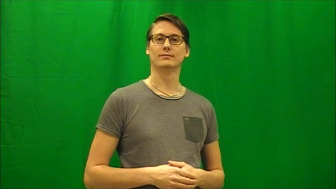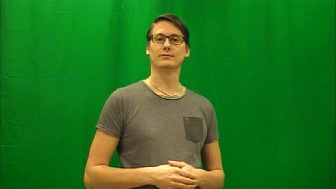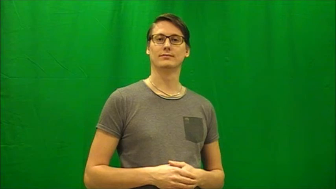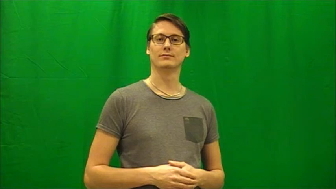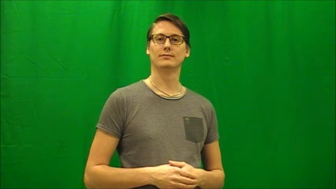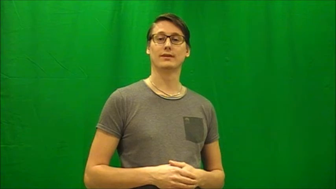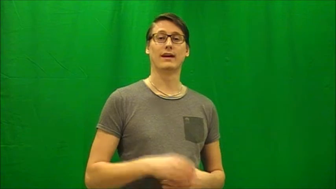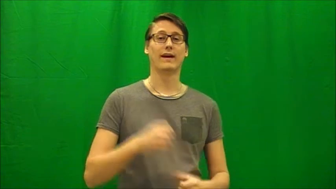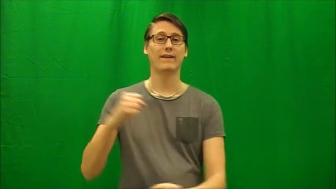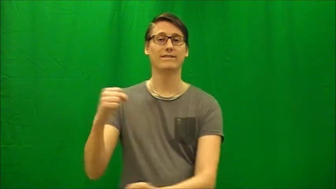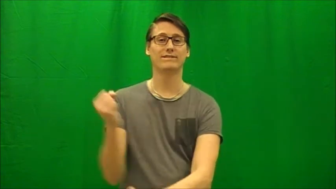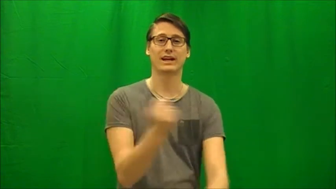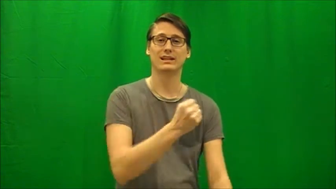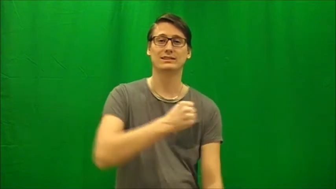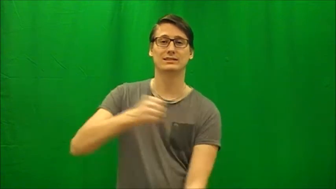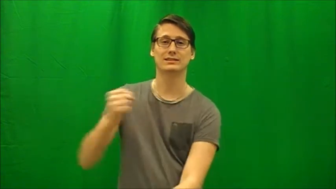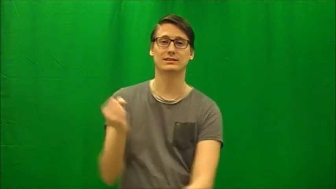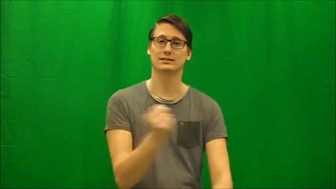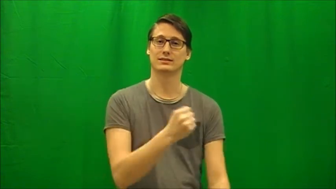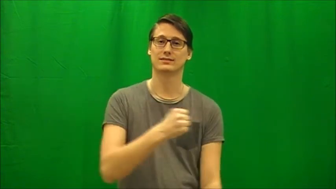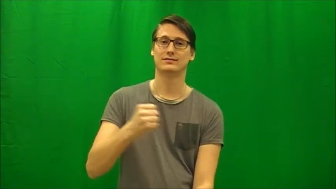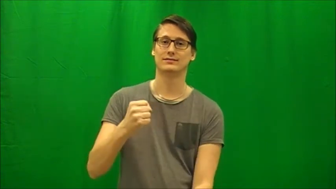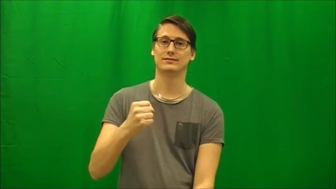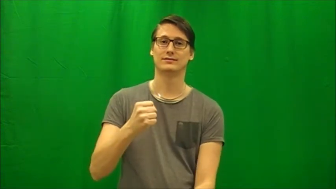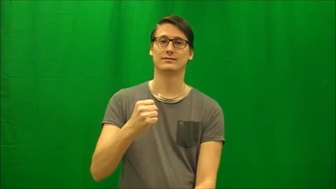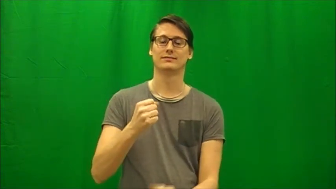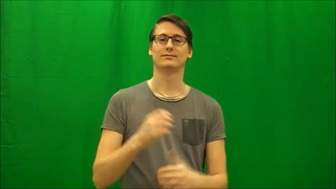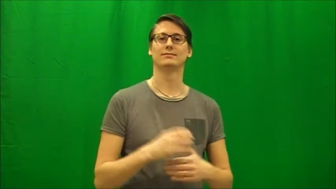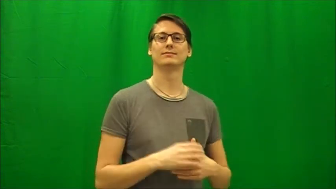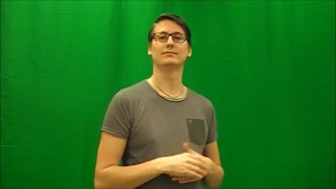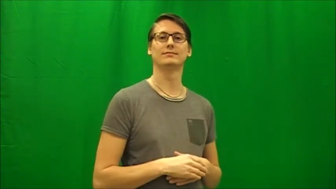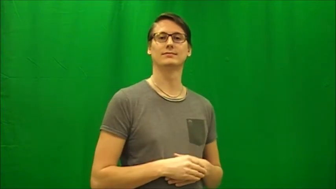KVAST